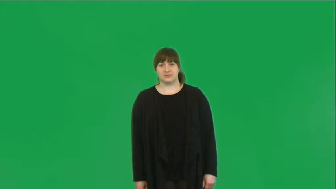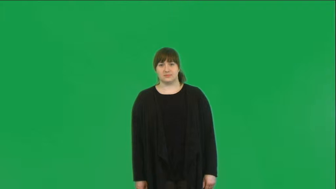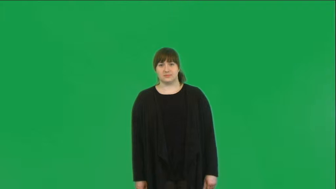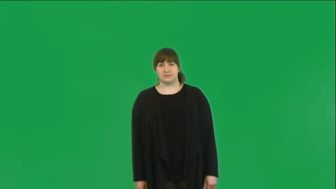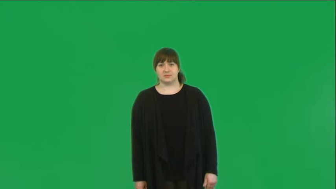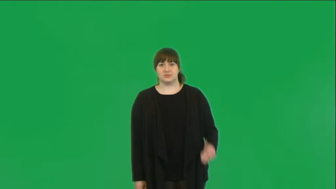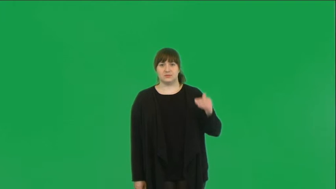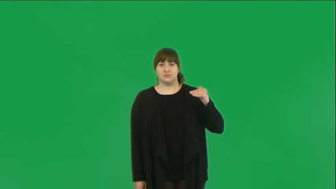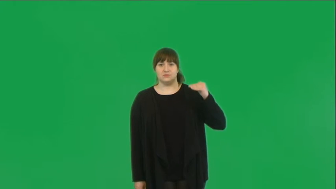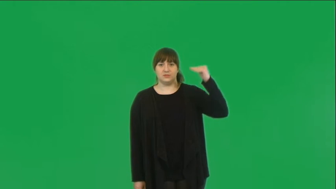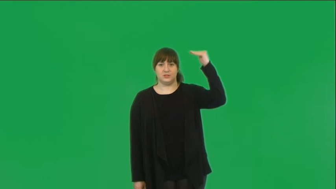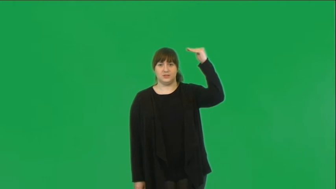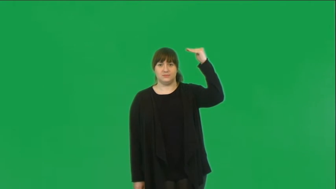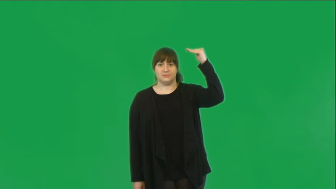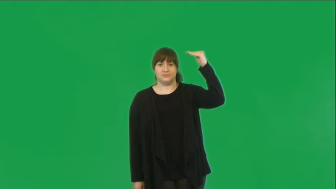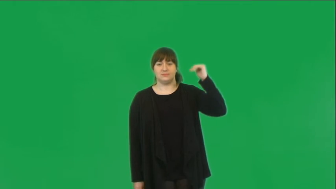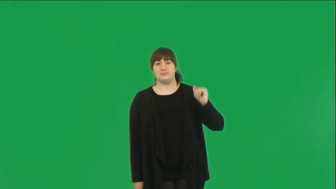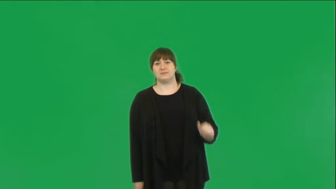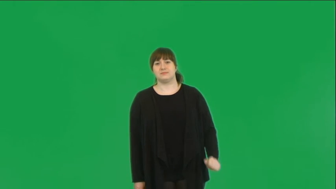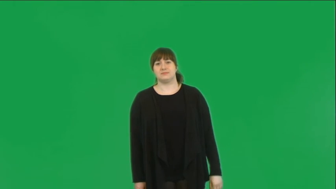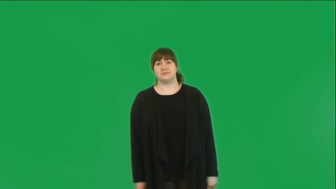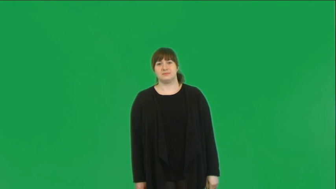wyżej